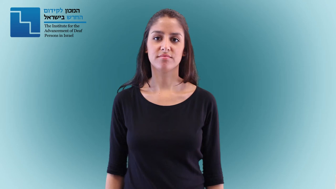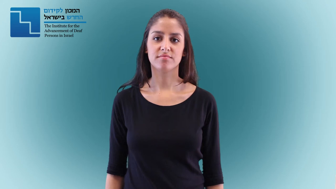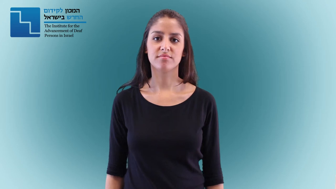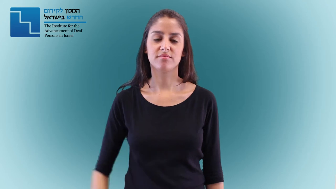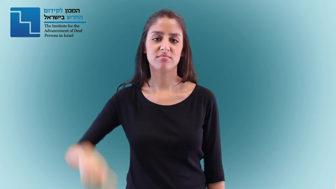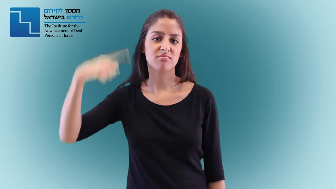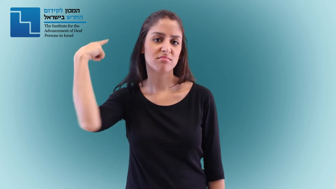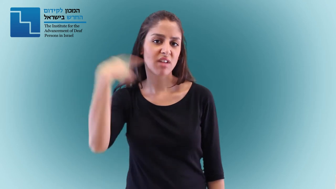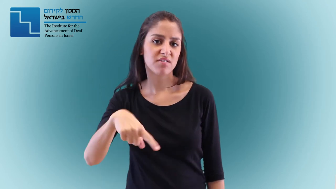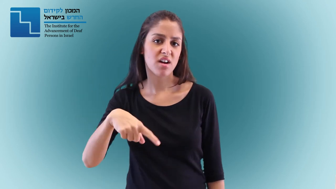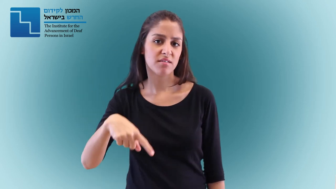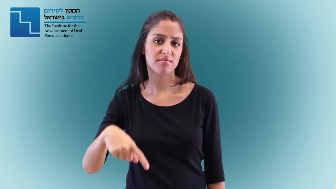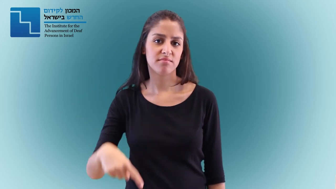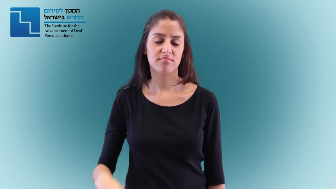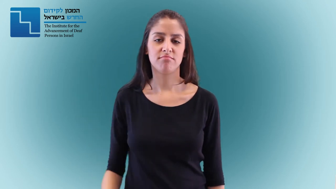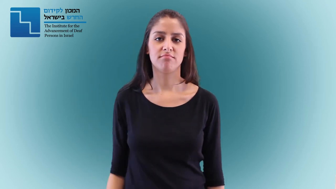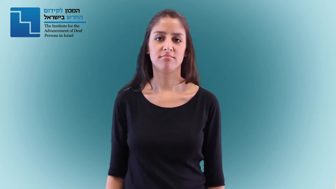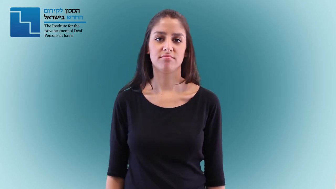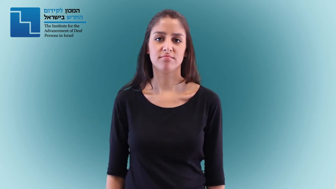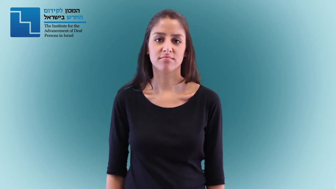עברה